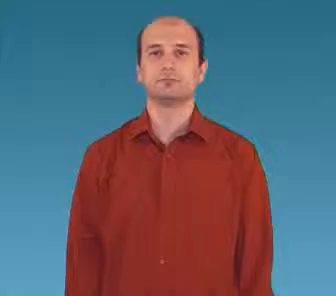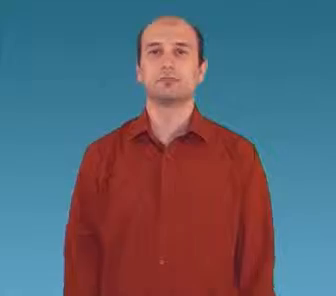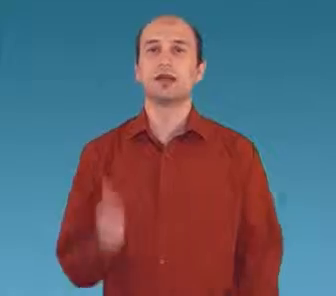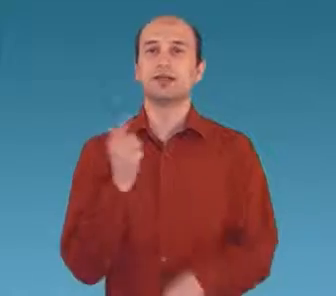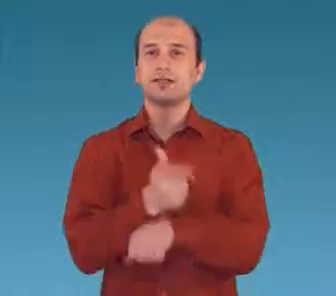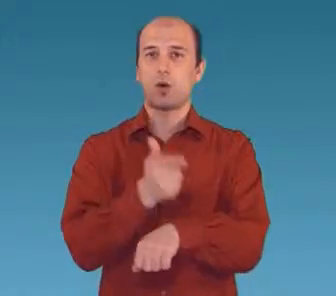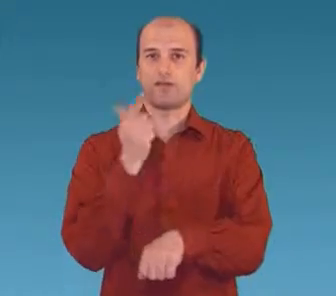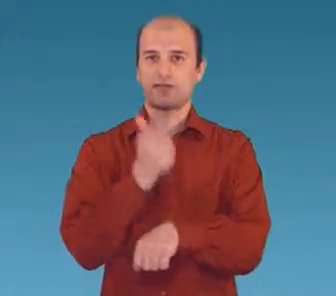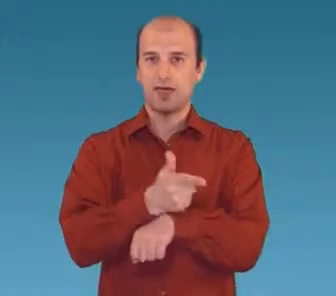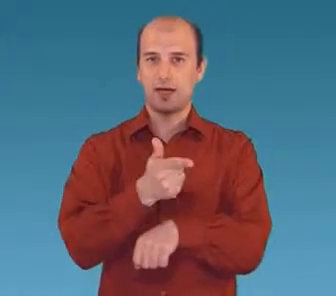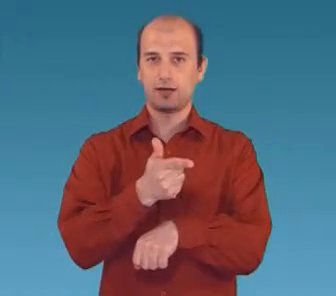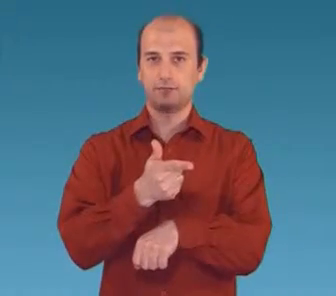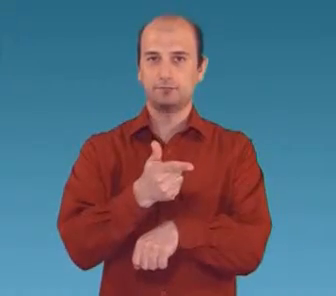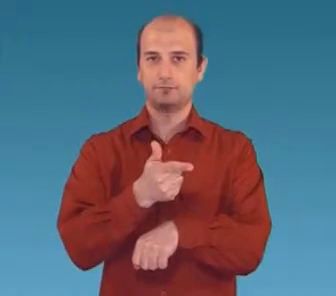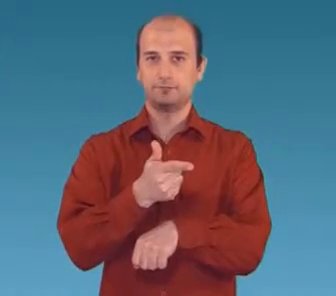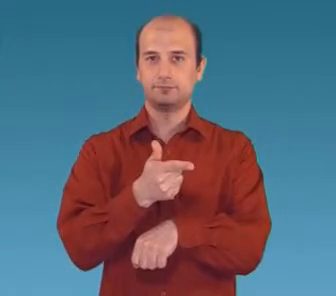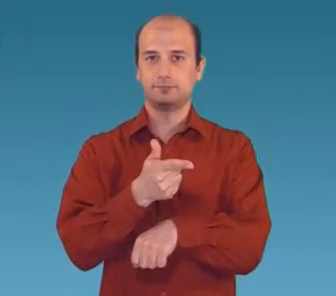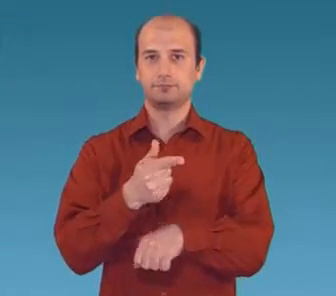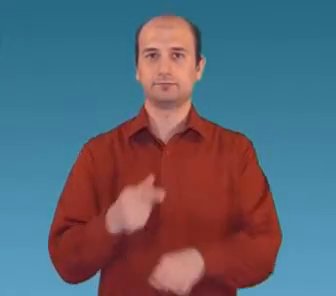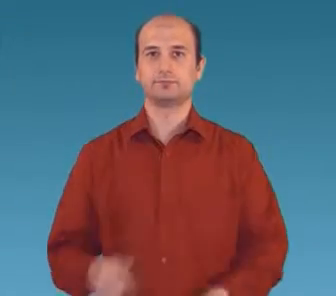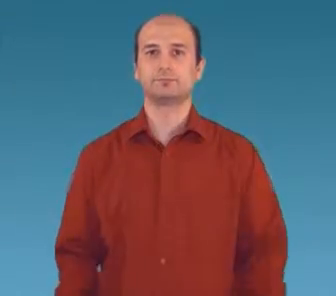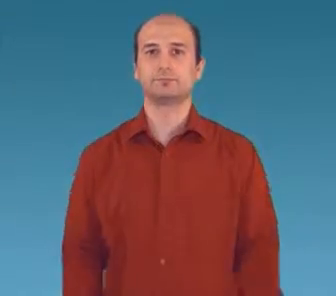Szoftver